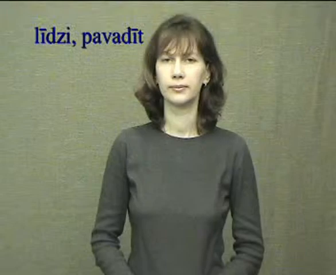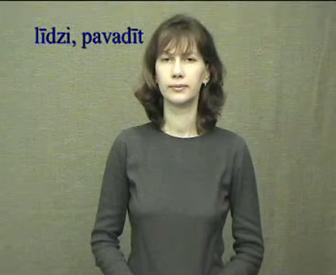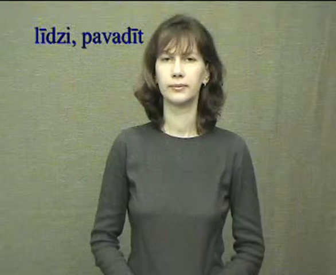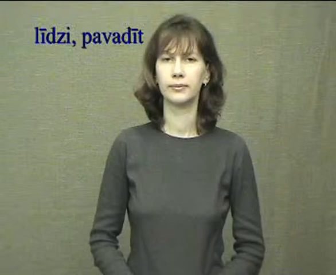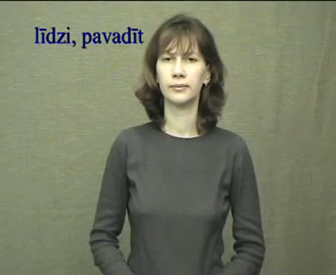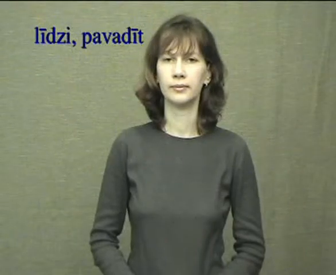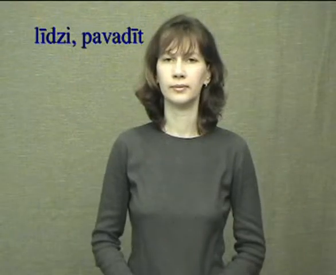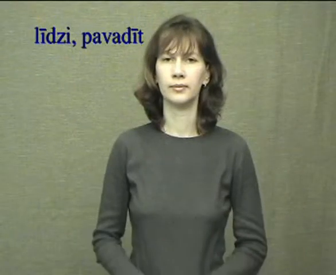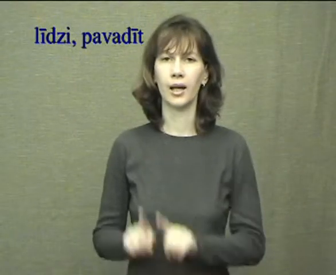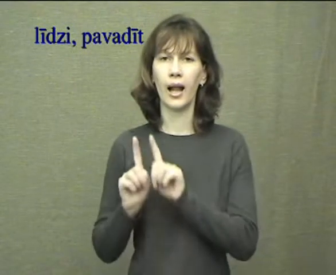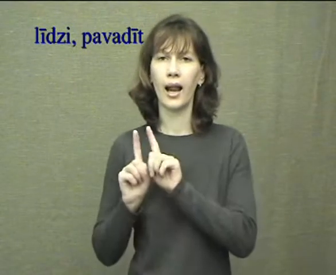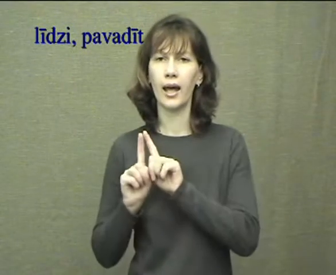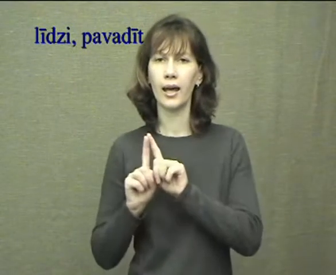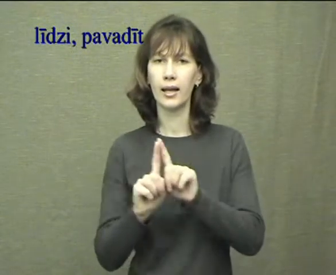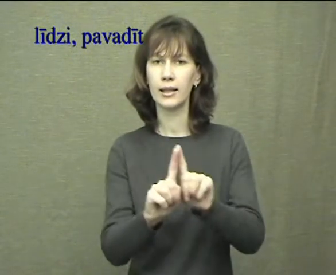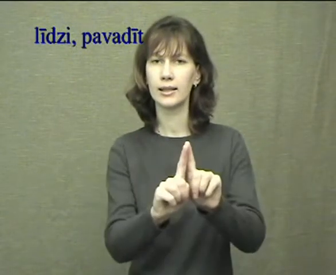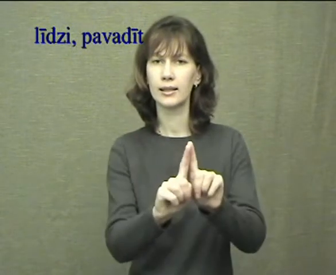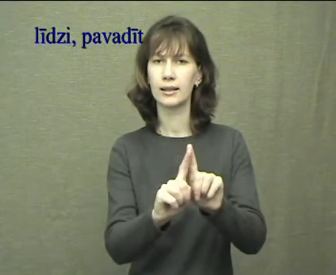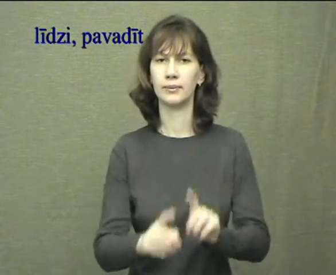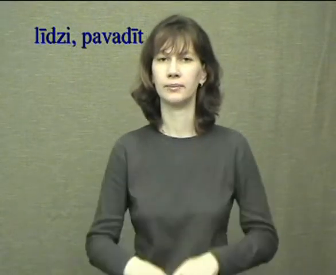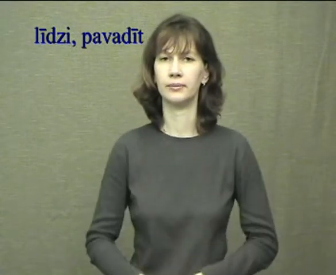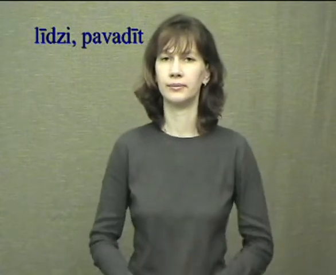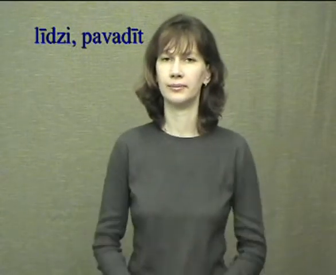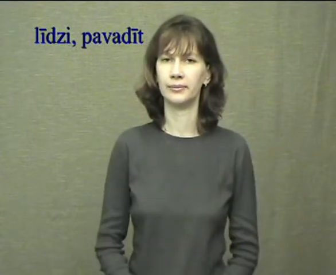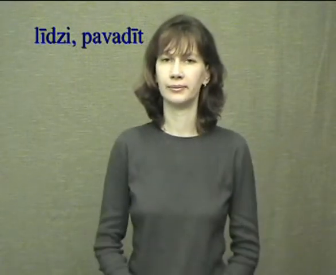lidzi